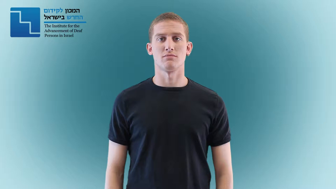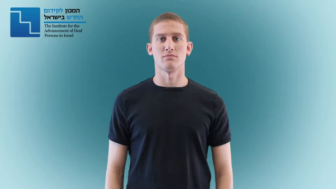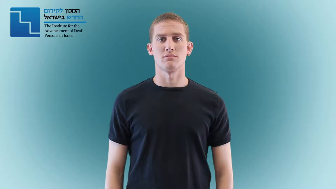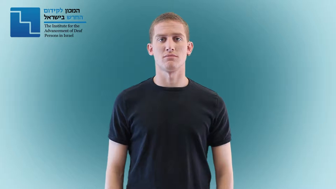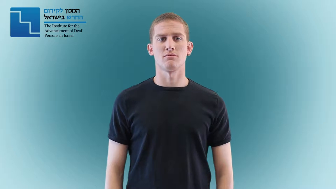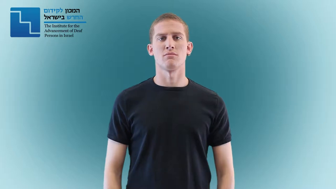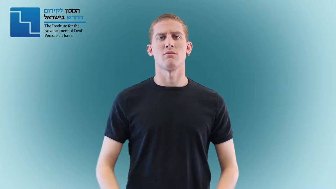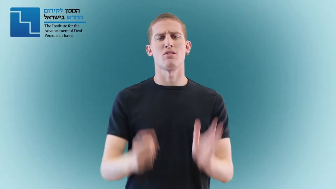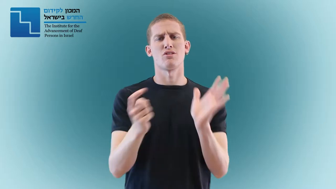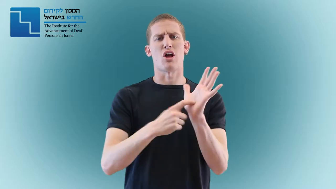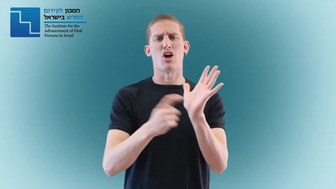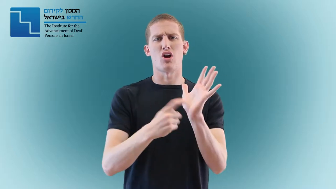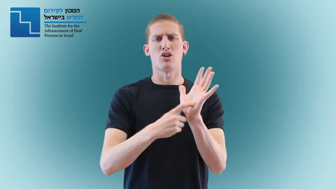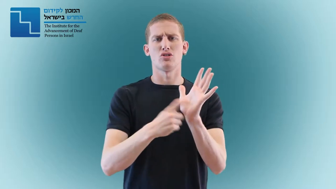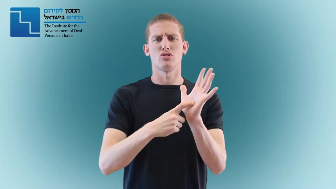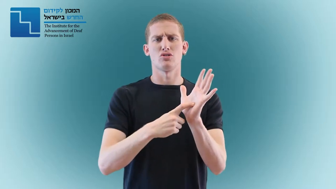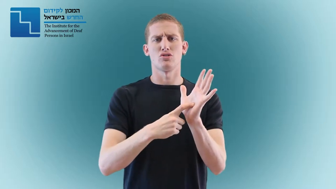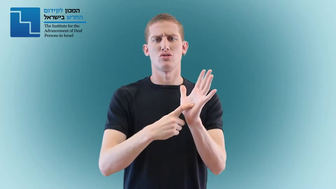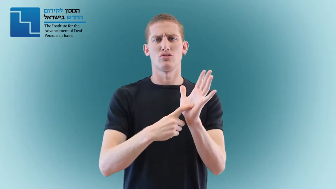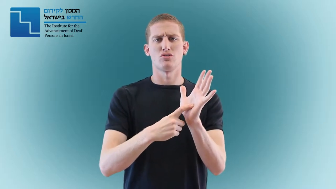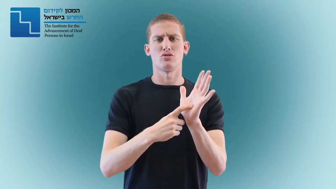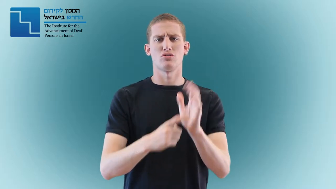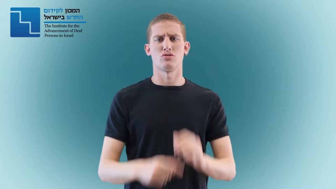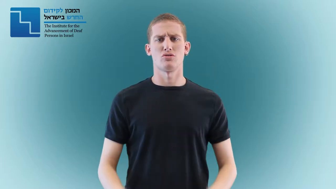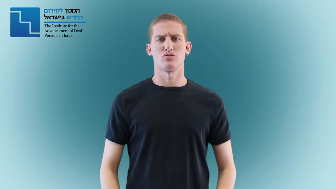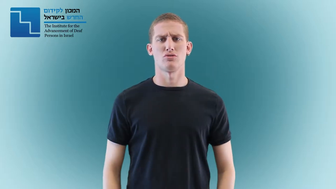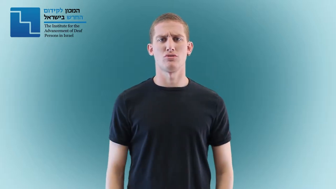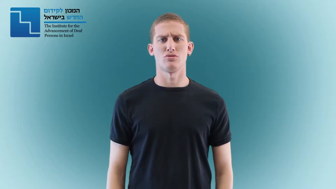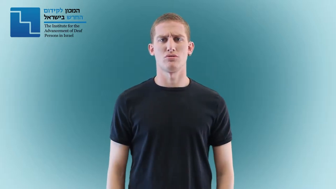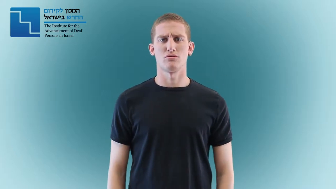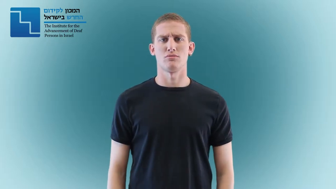לדרוש